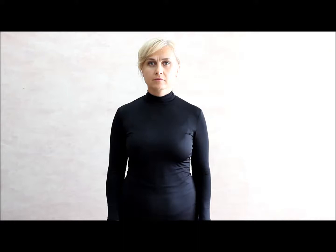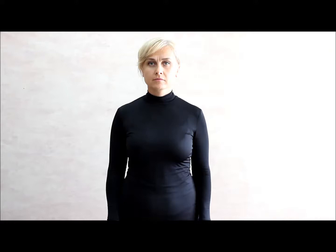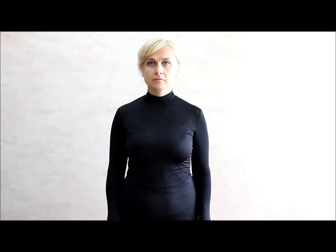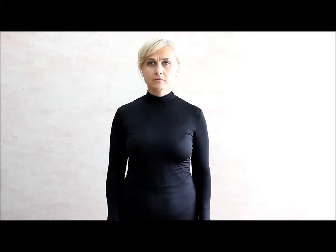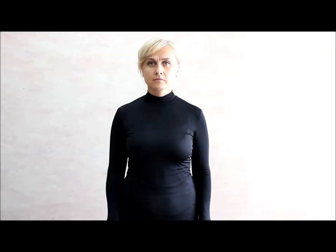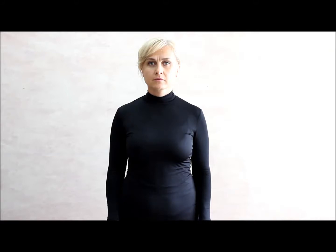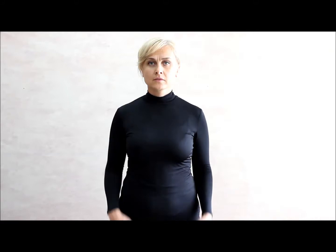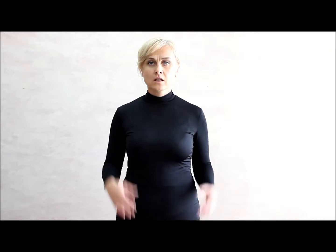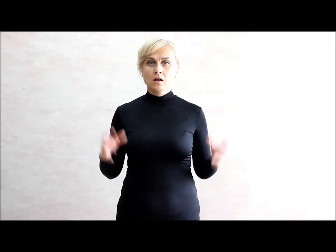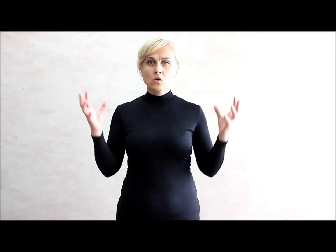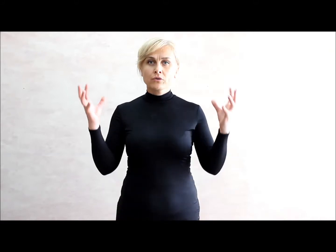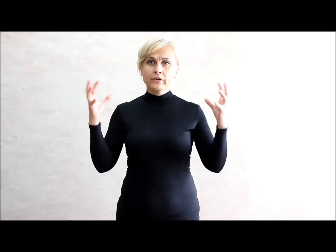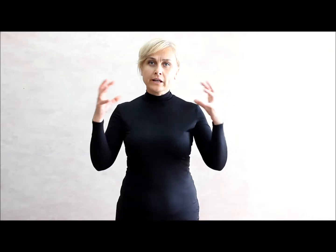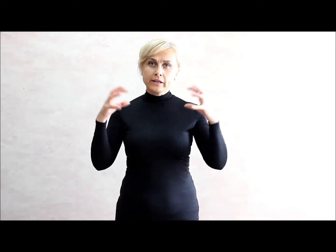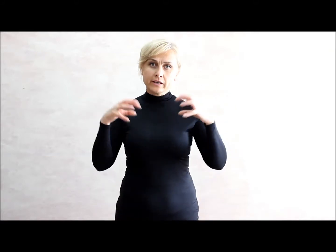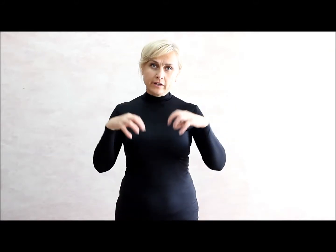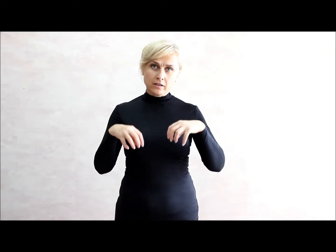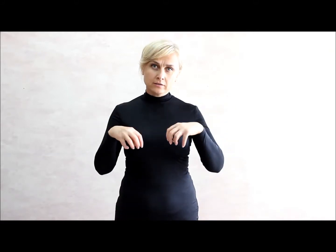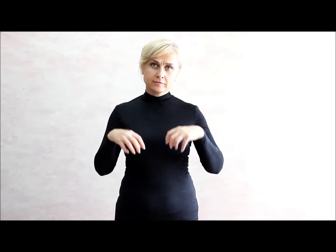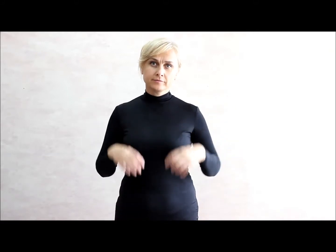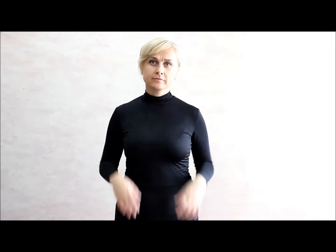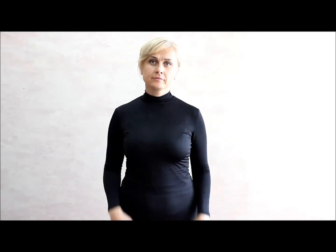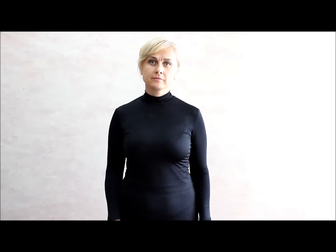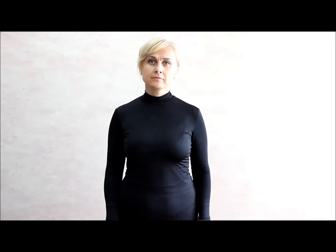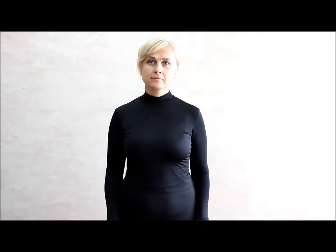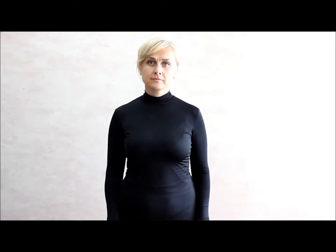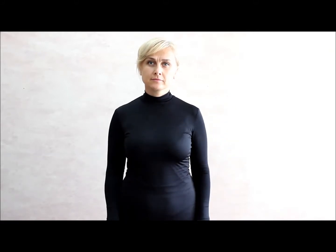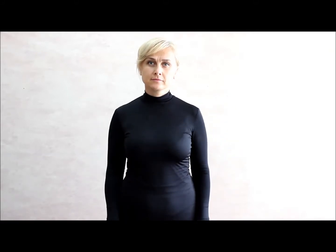Ofilire